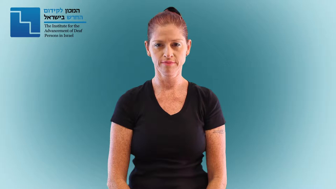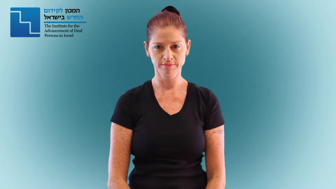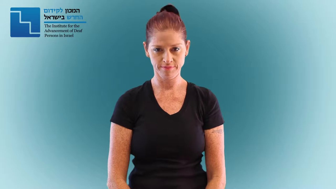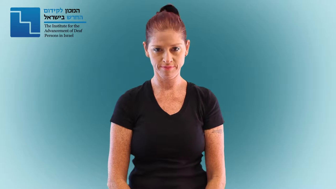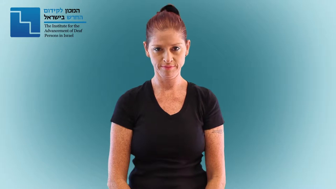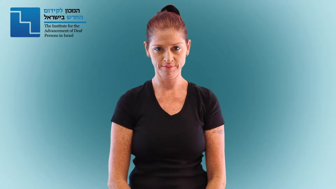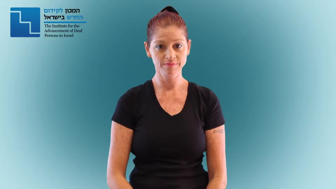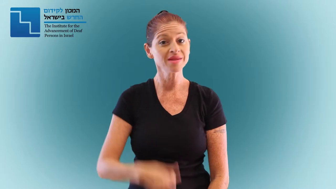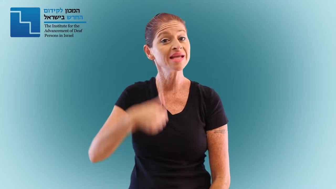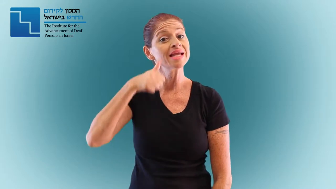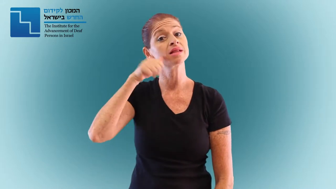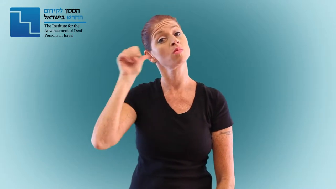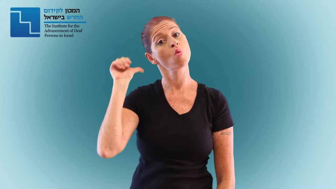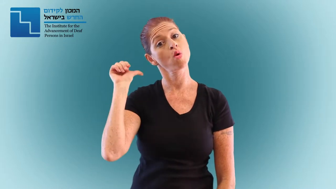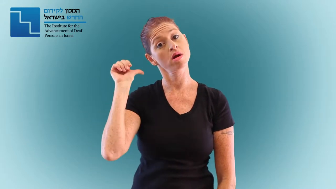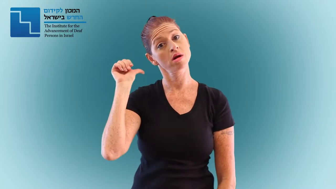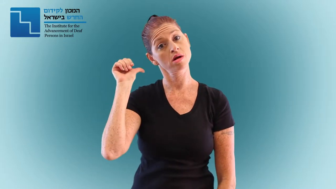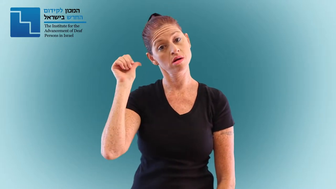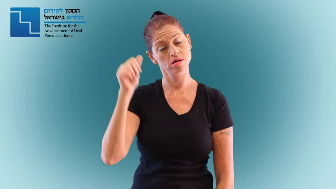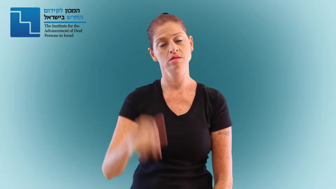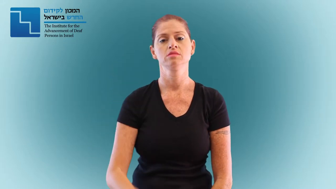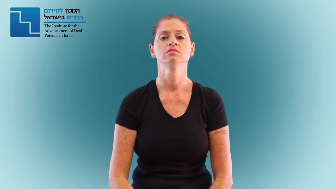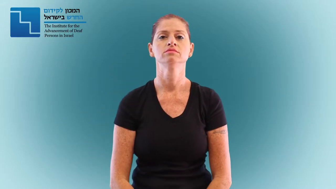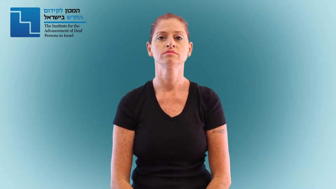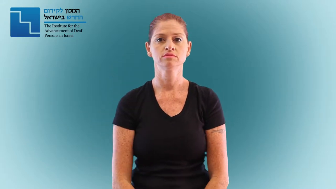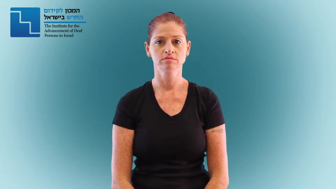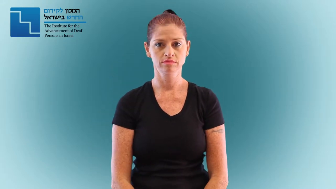אתמול